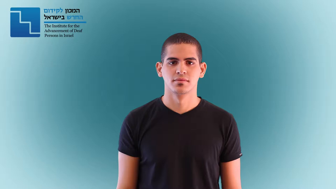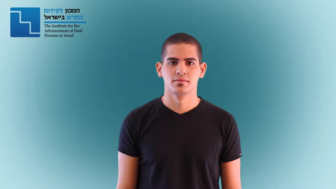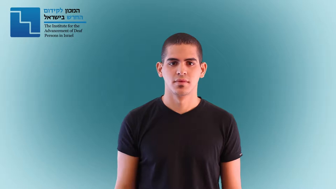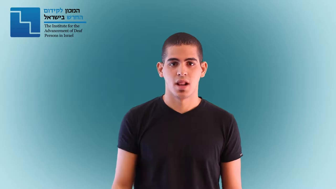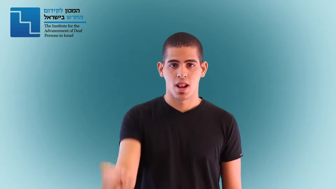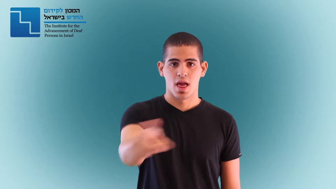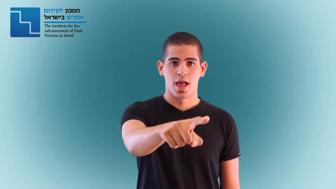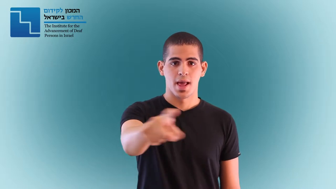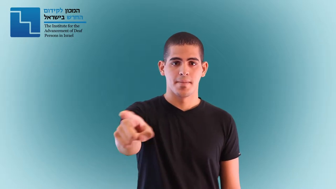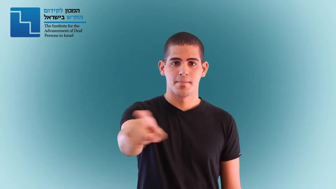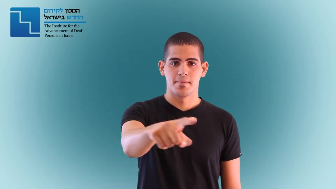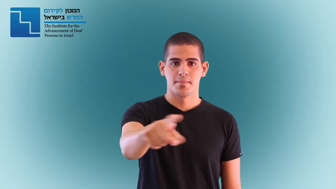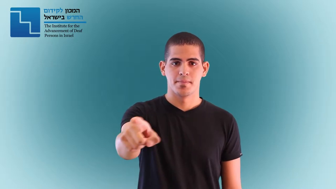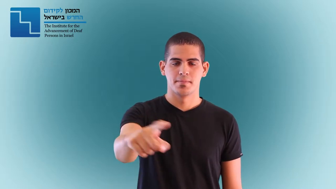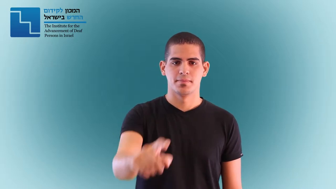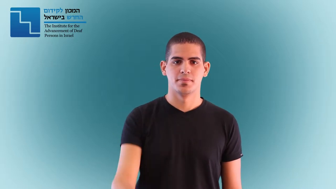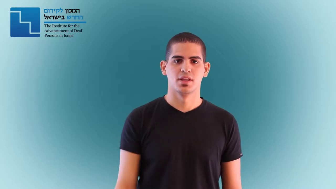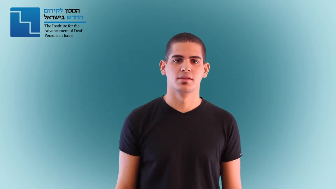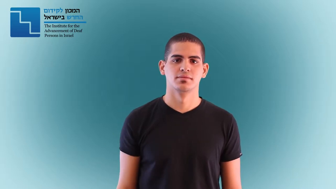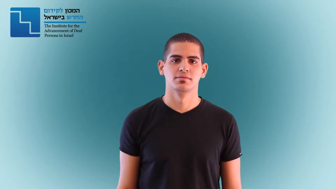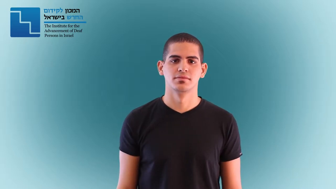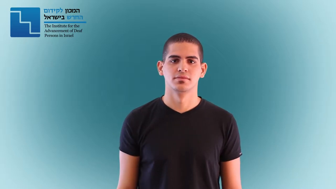לכם